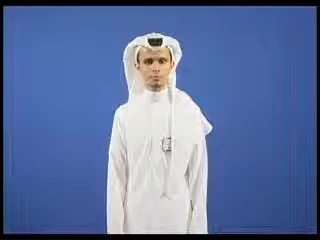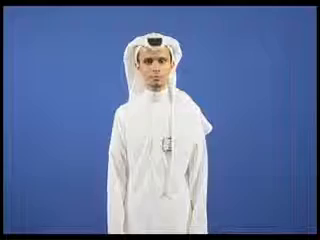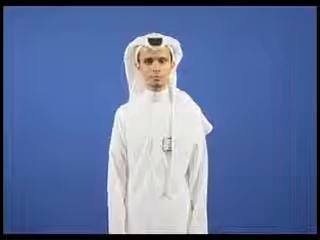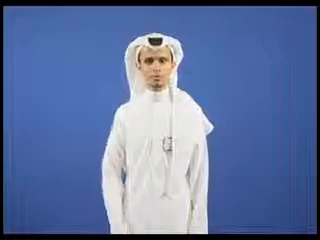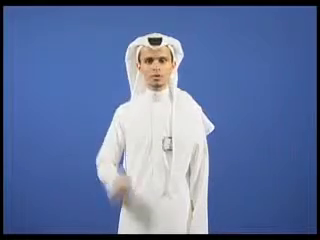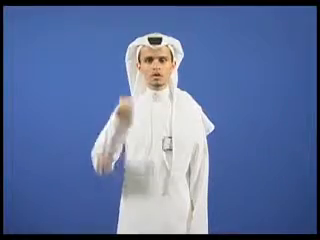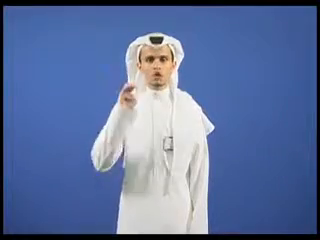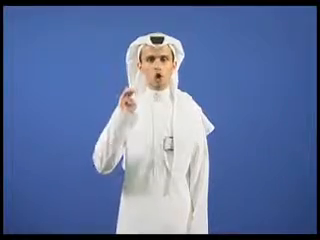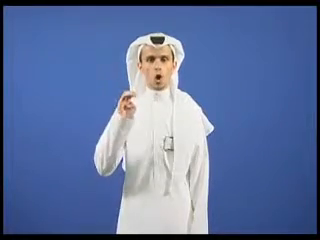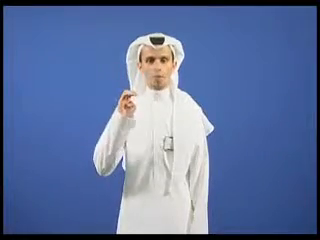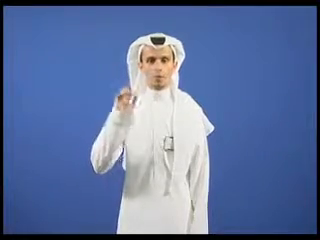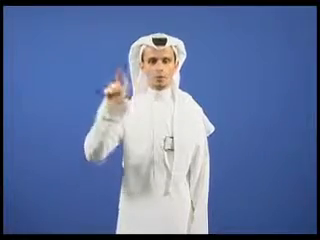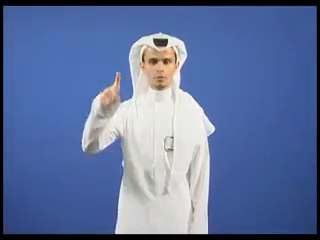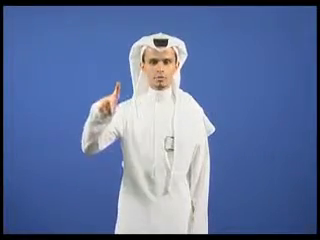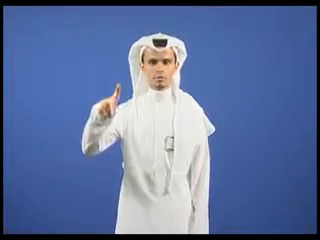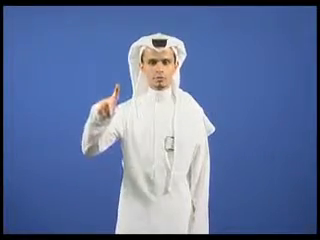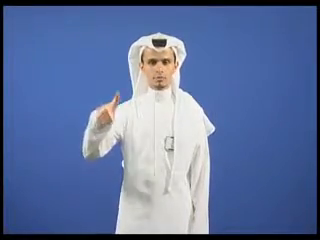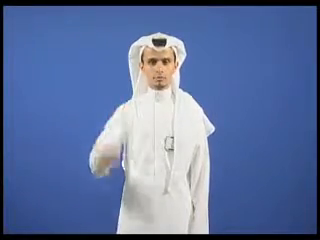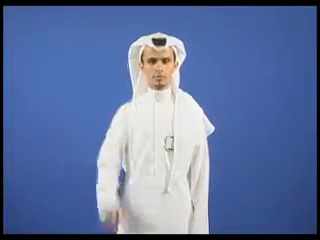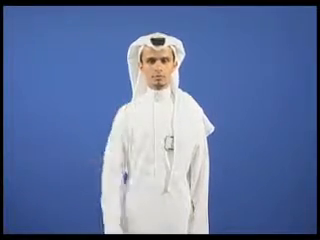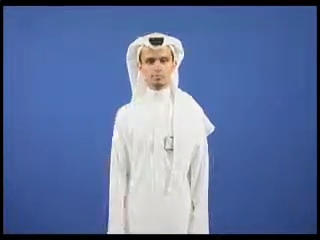جواب